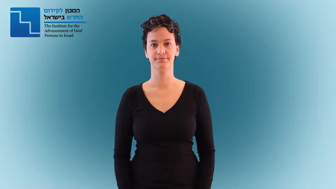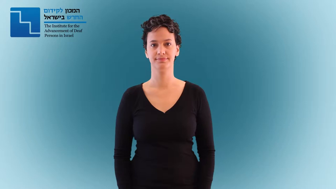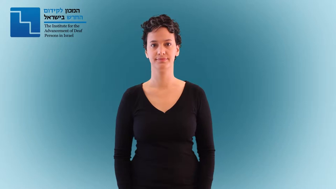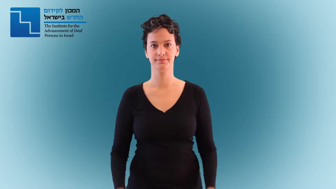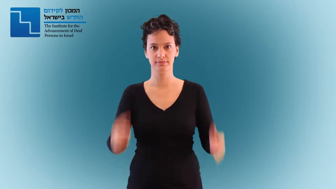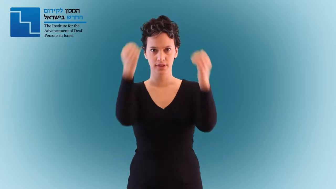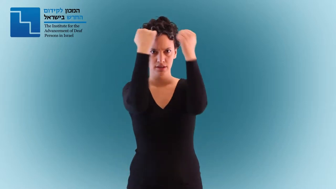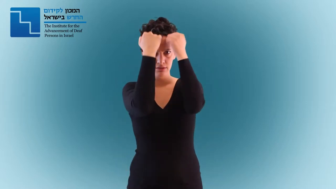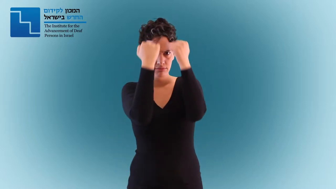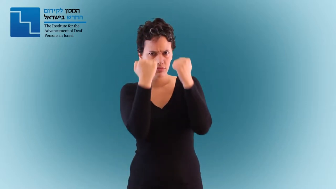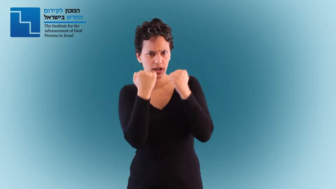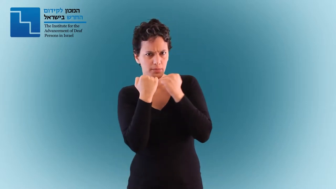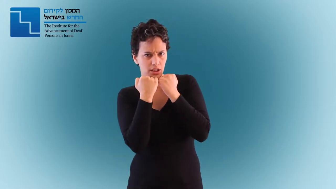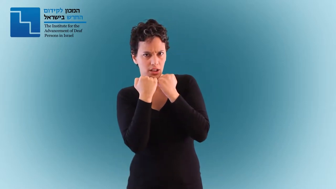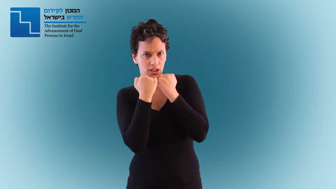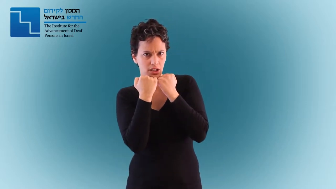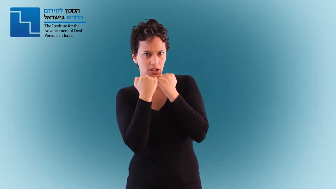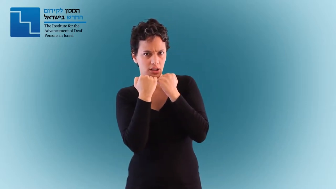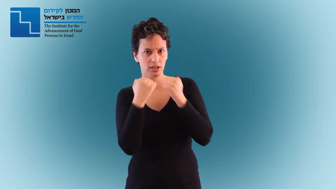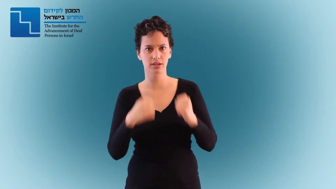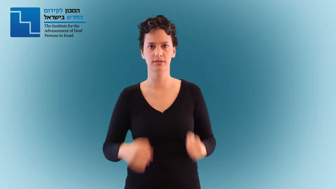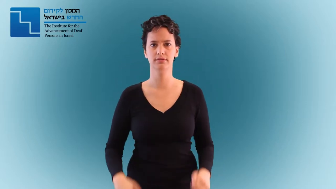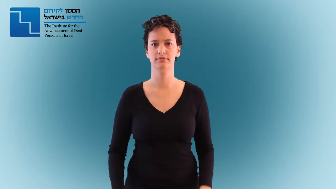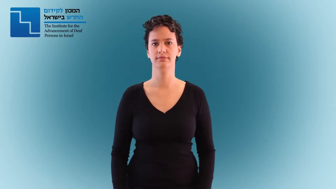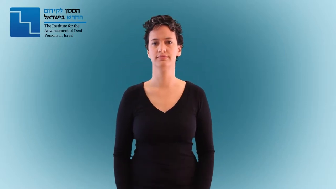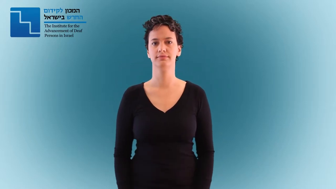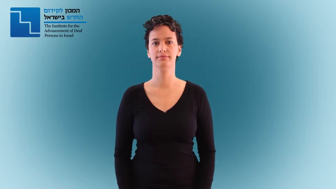מחבל